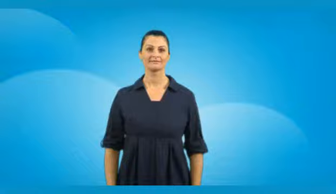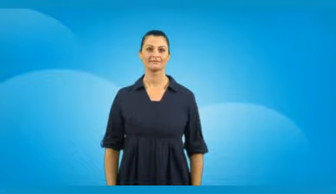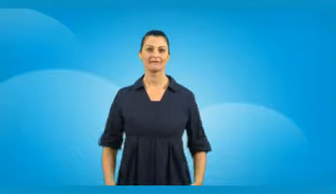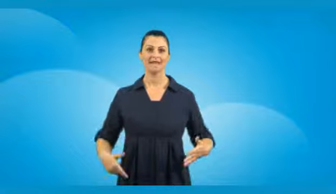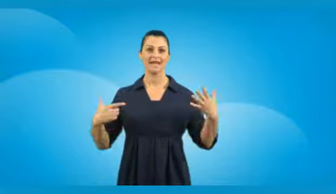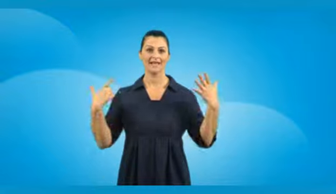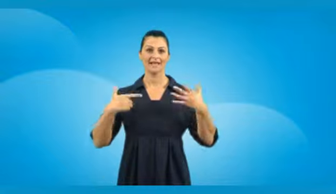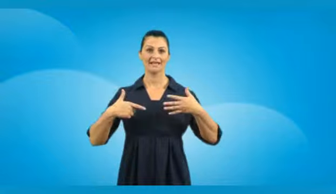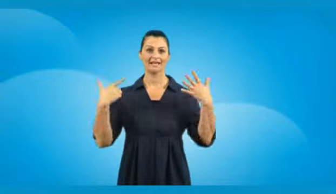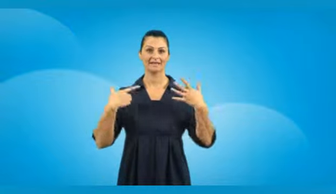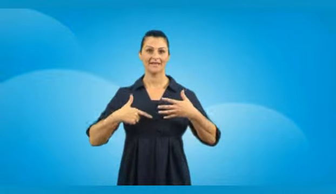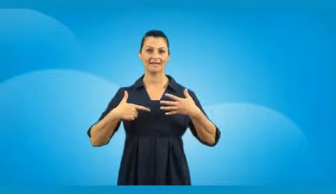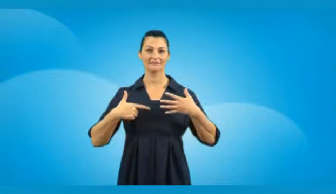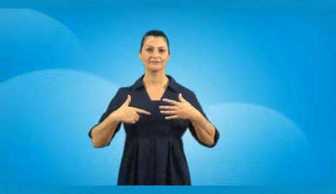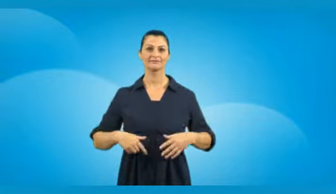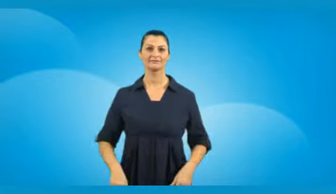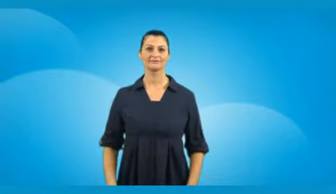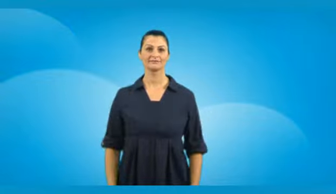7000